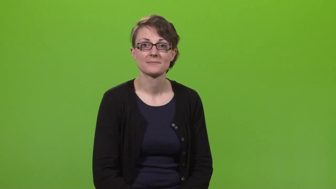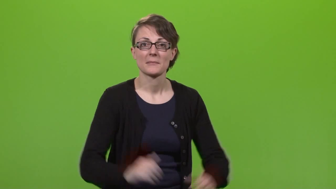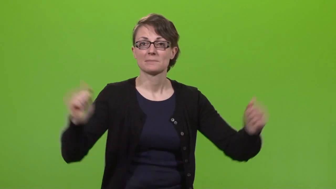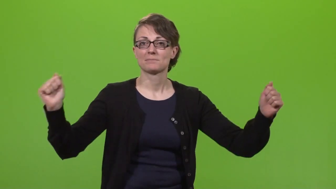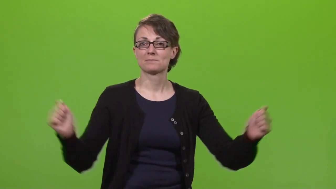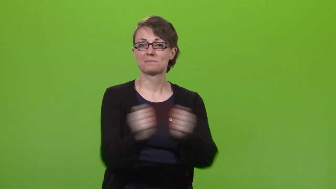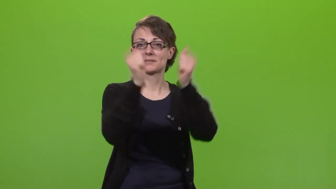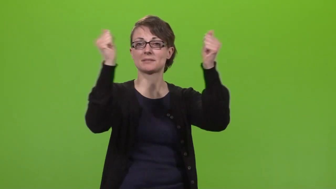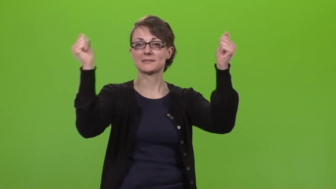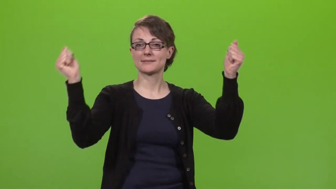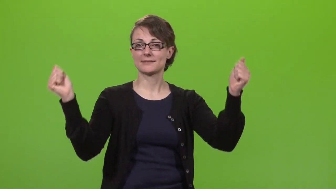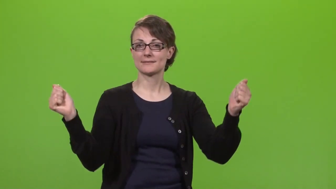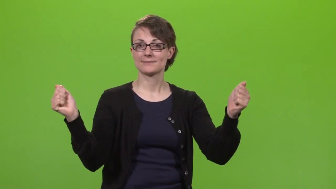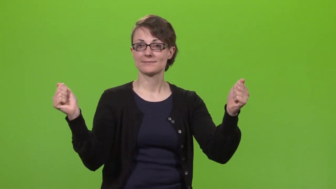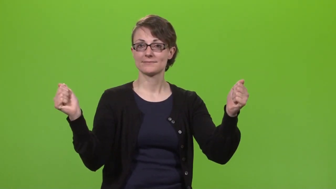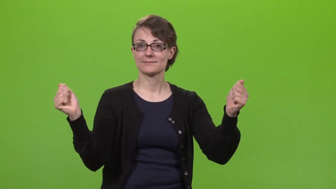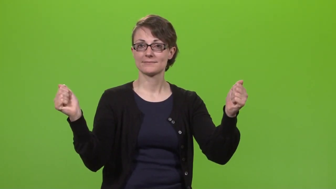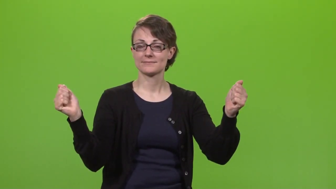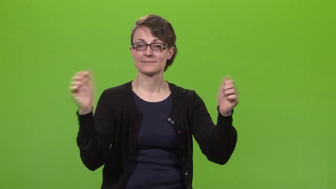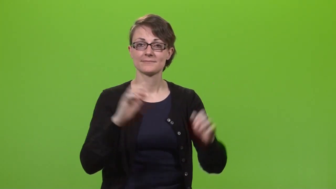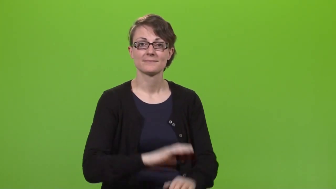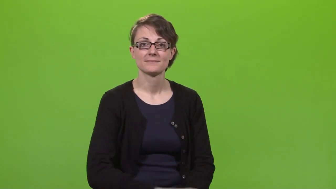Hlemmar